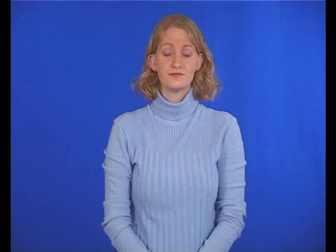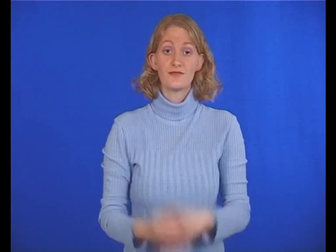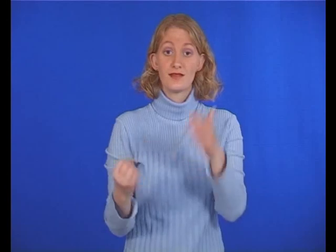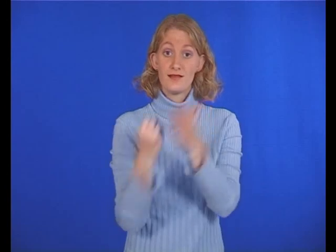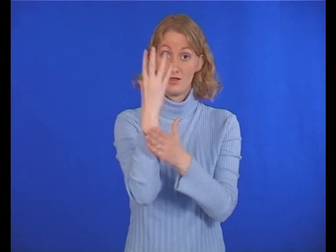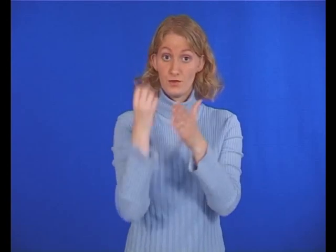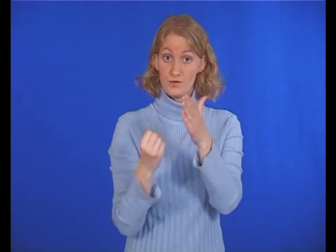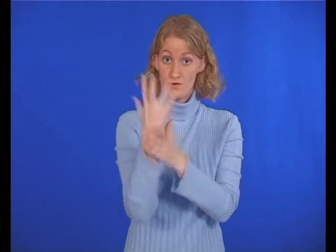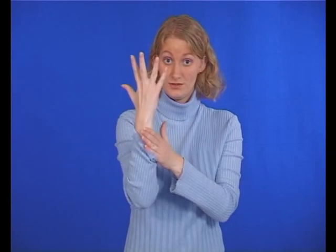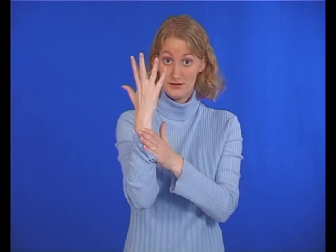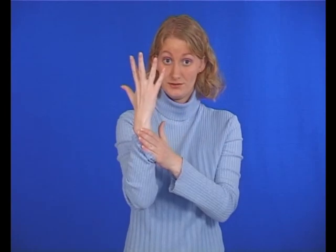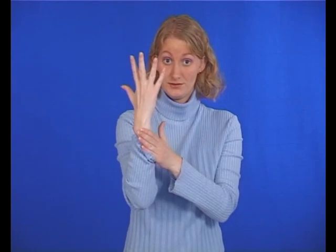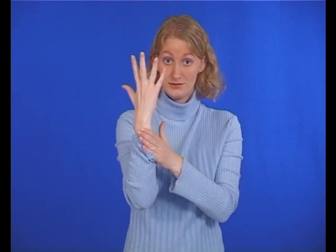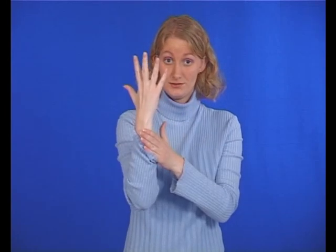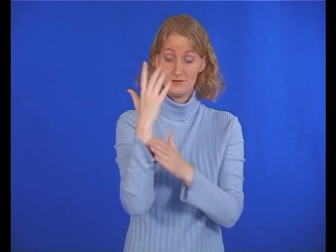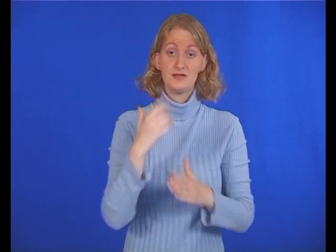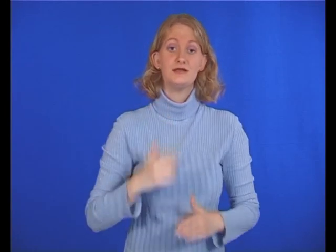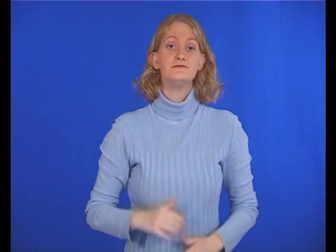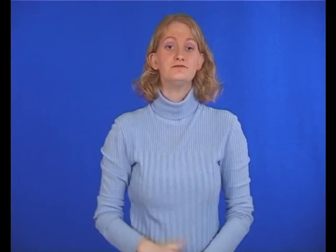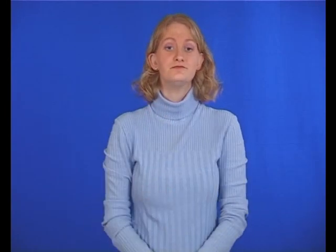eldgos